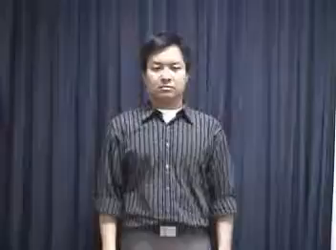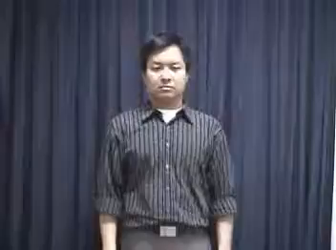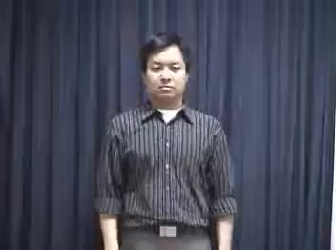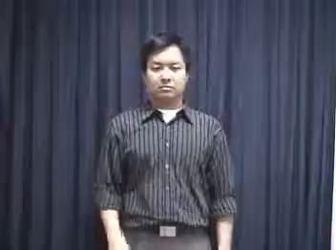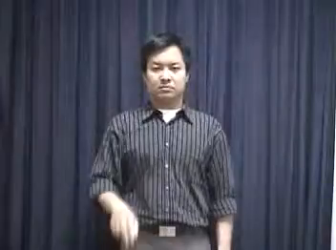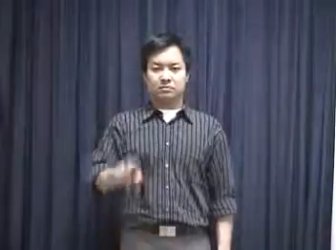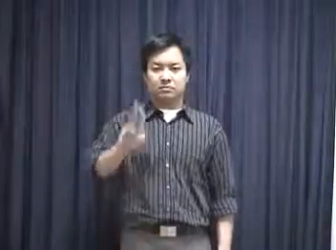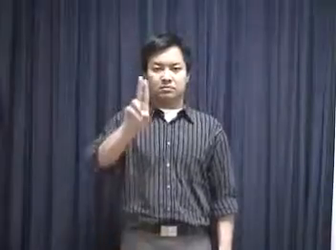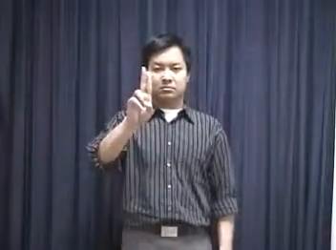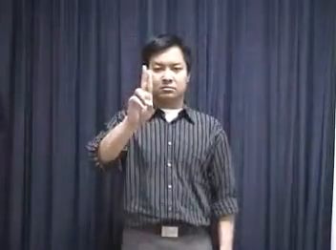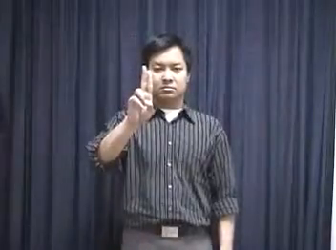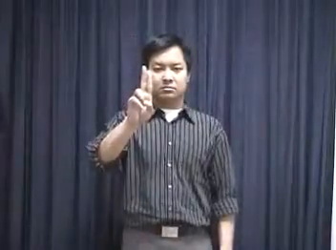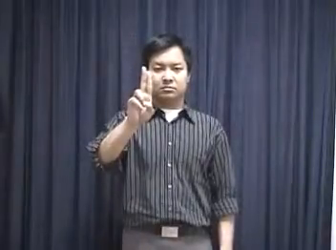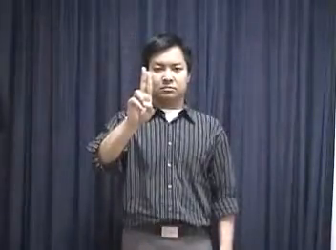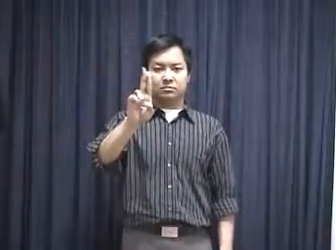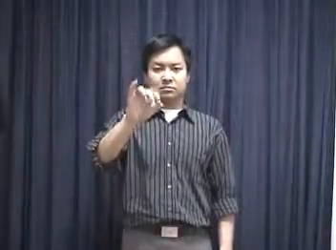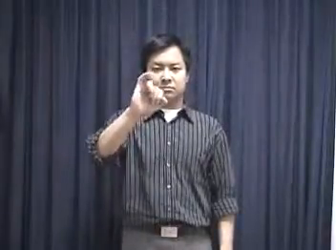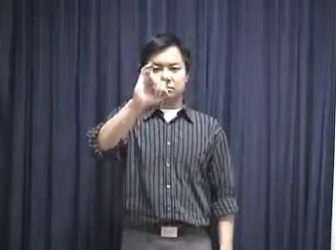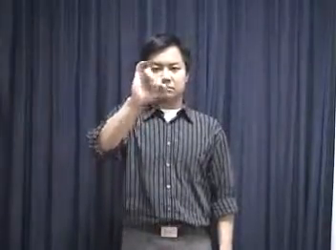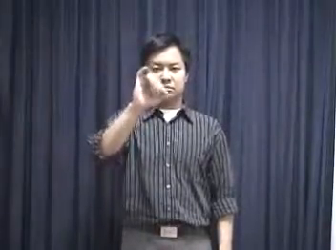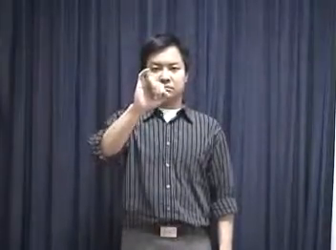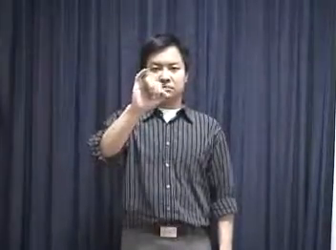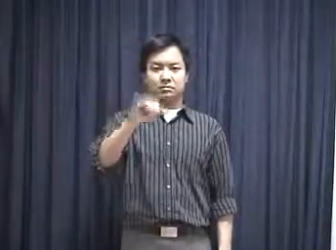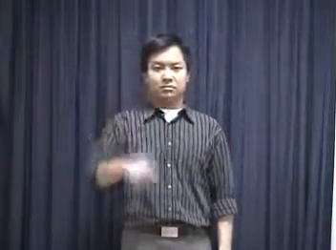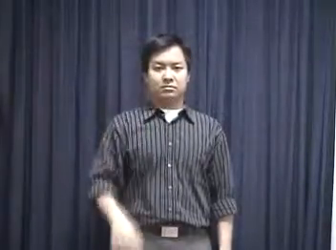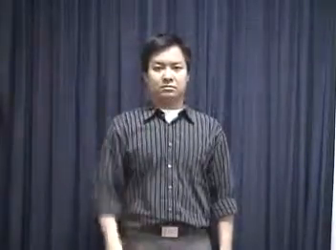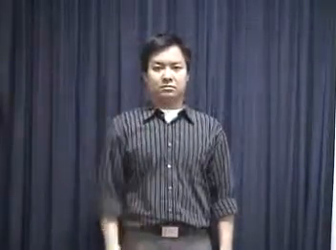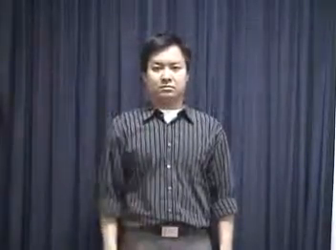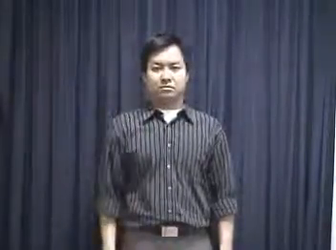uw